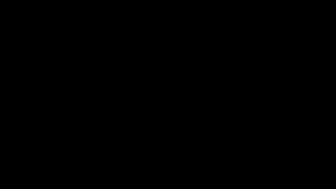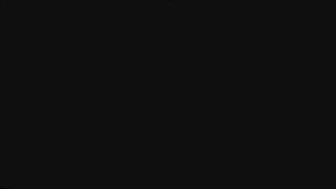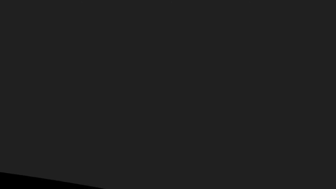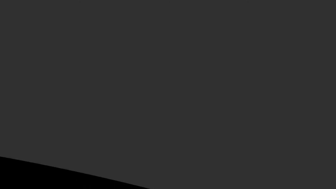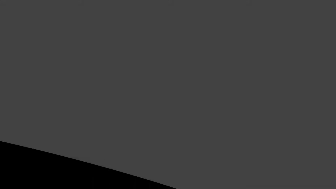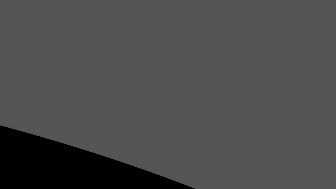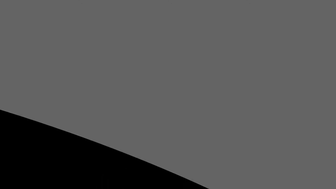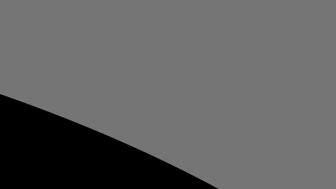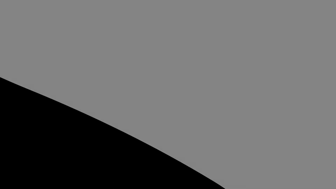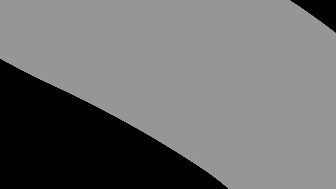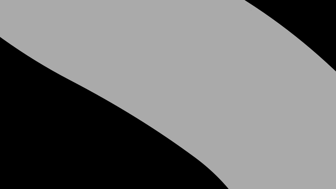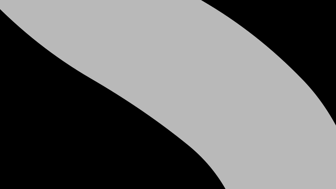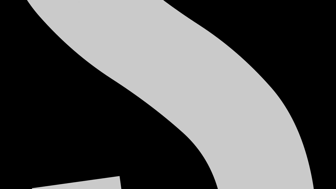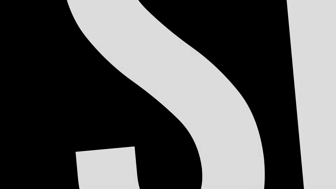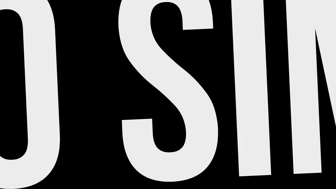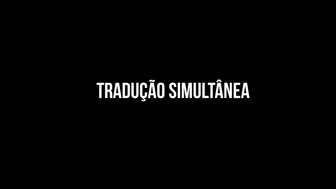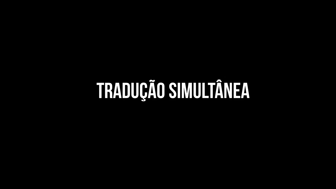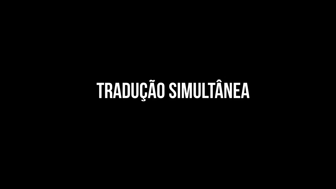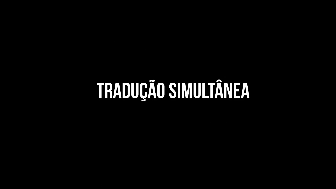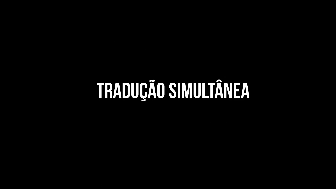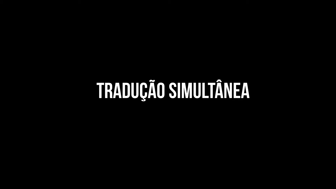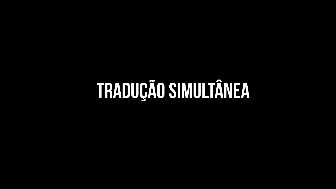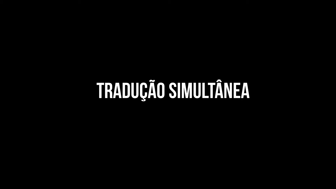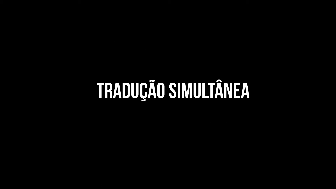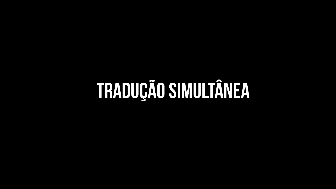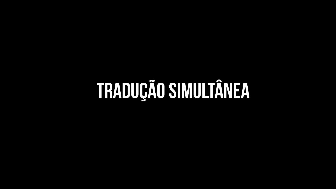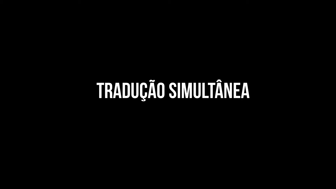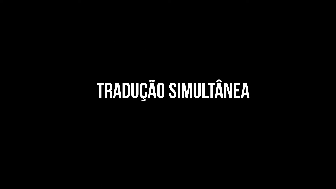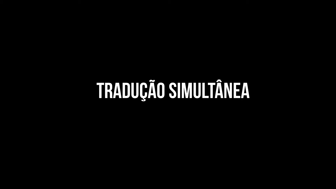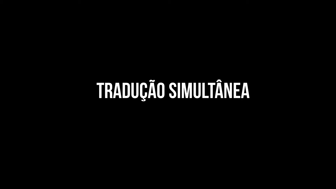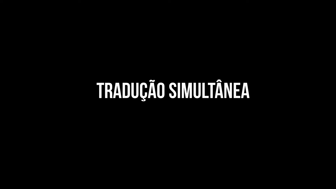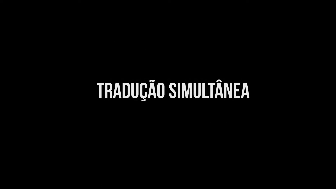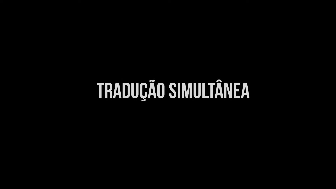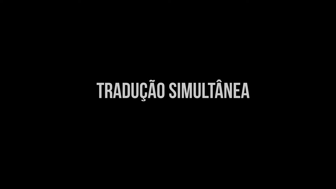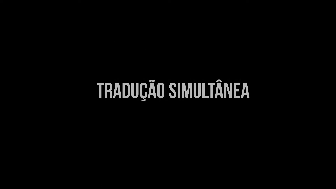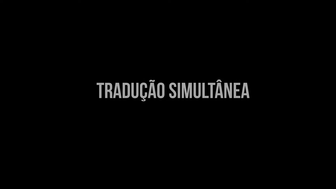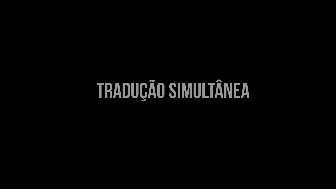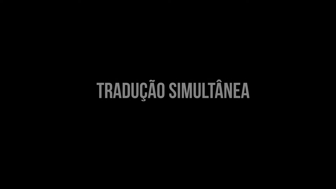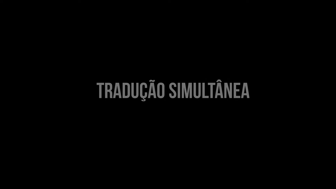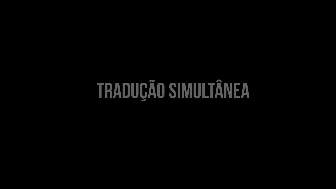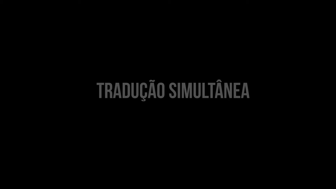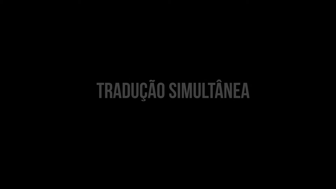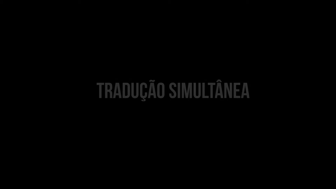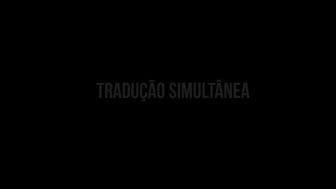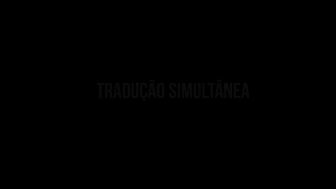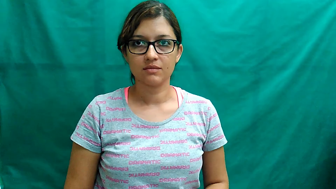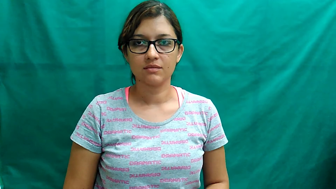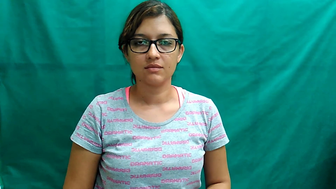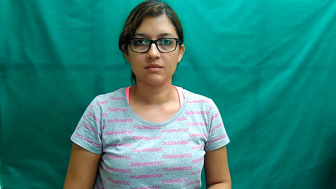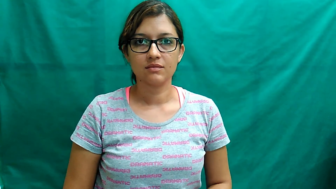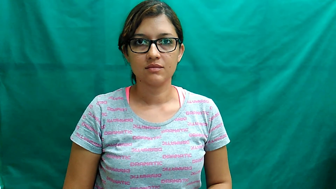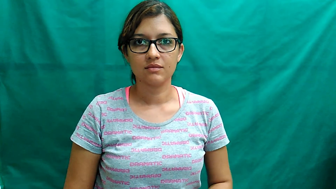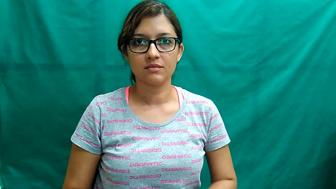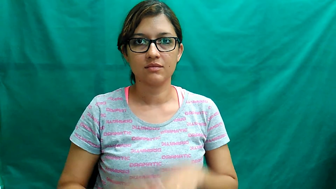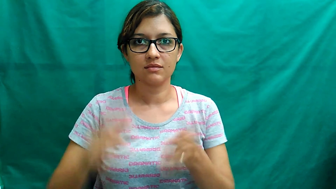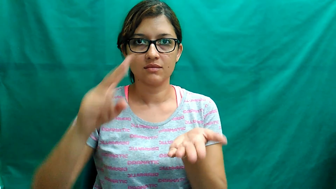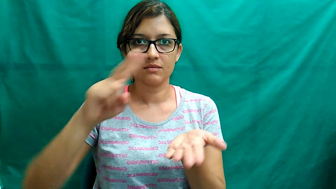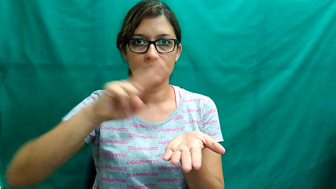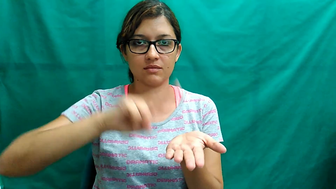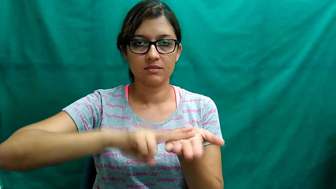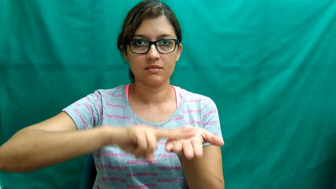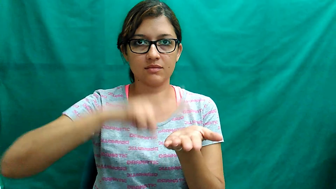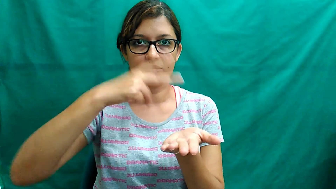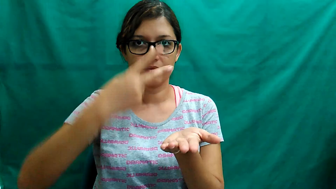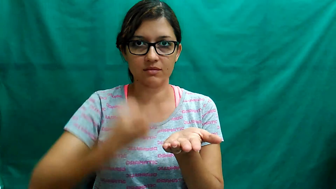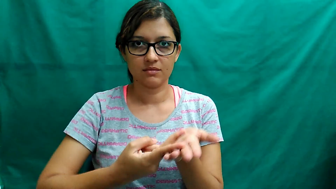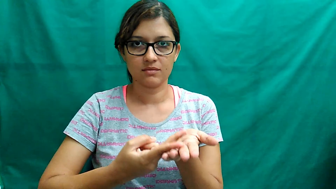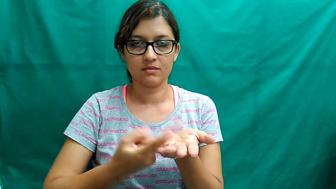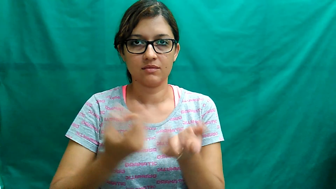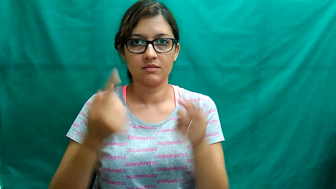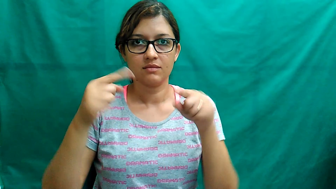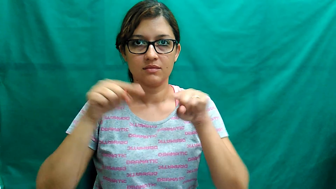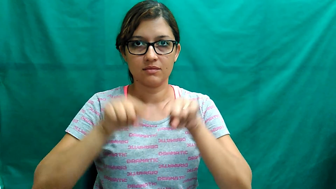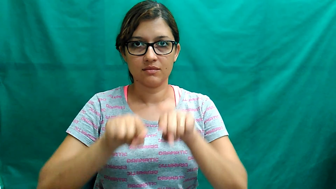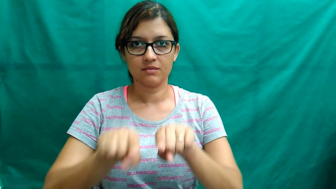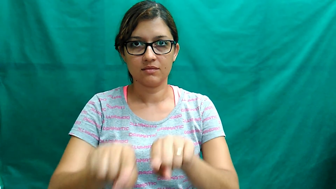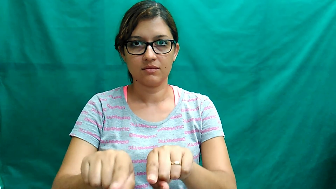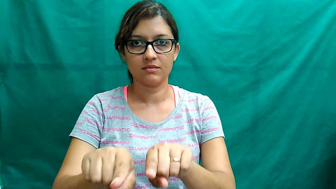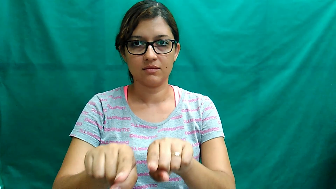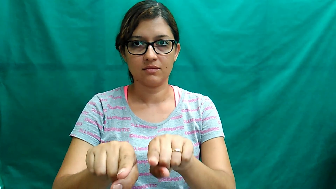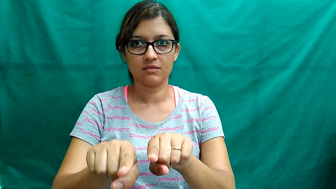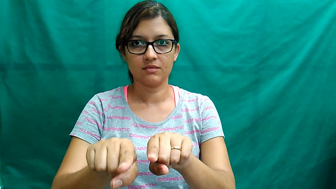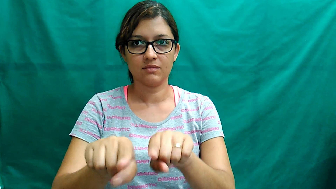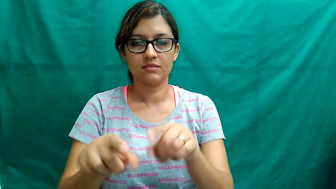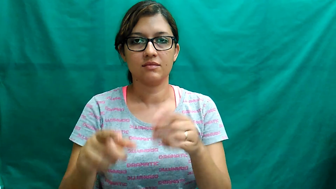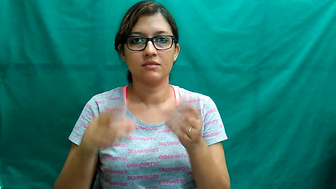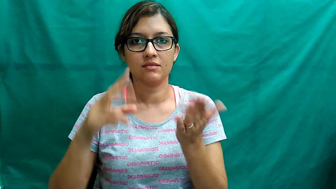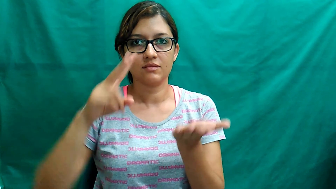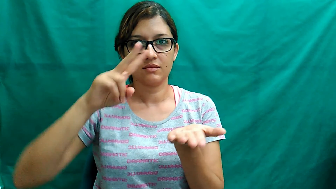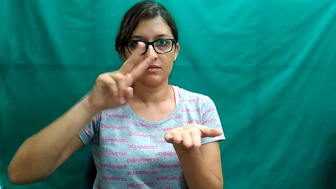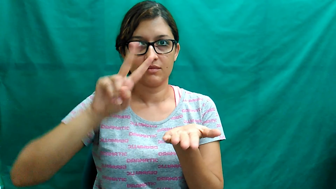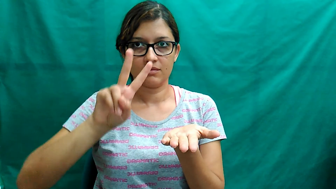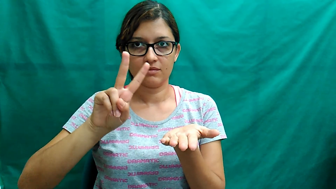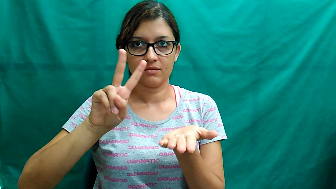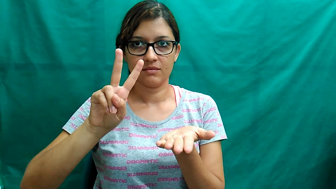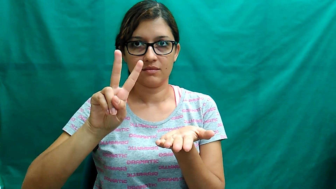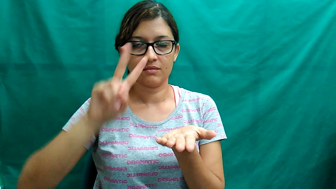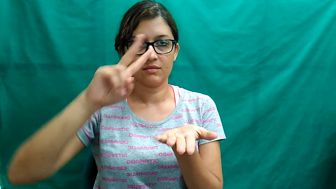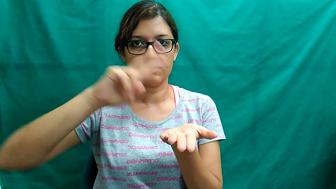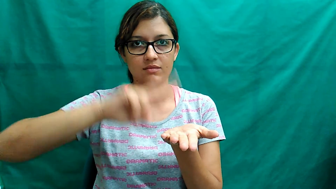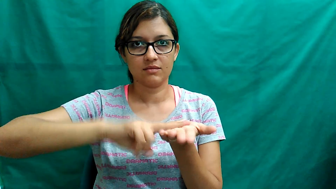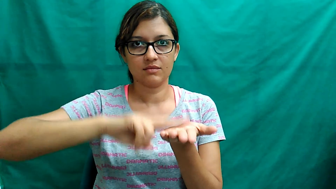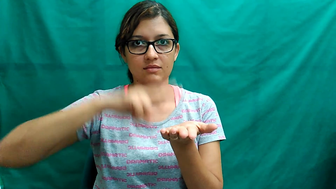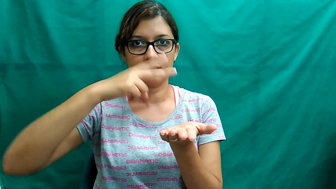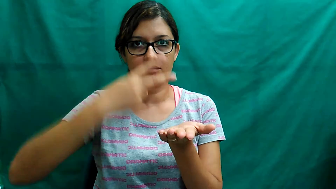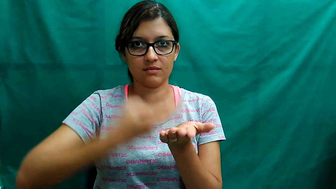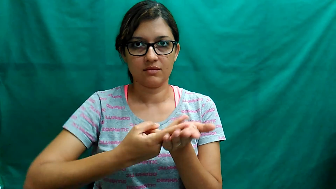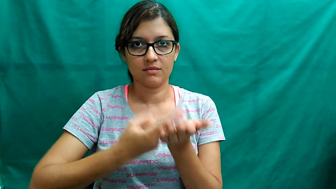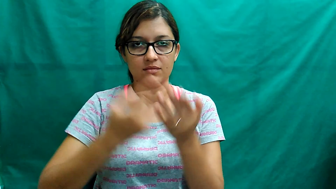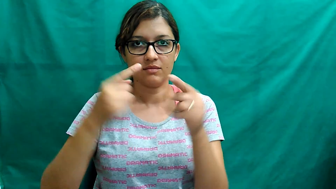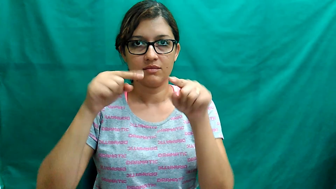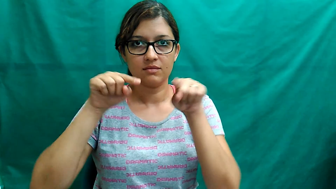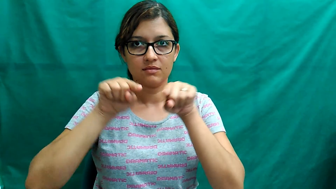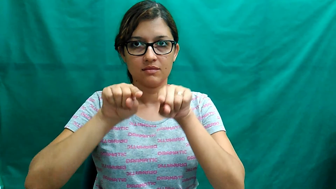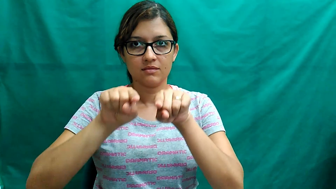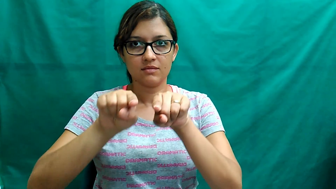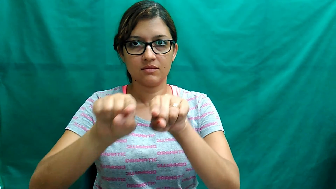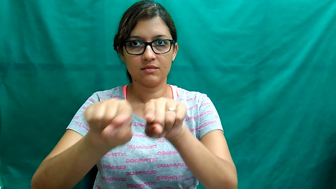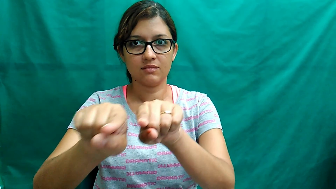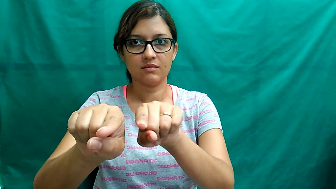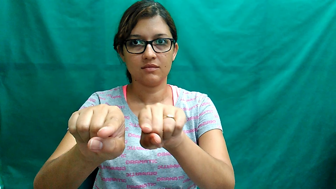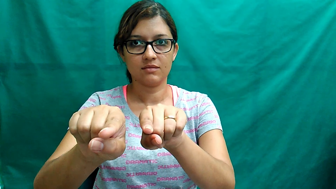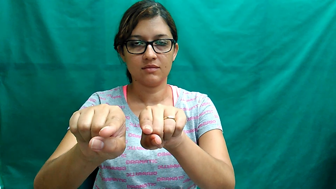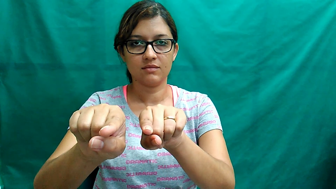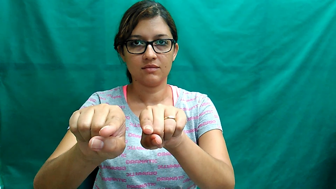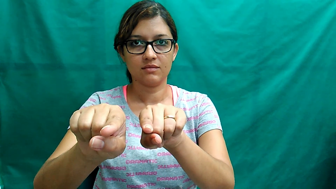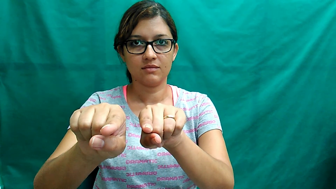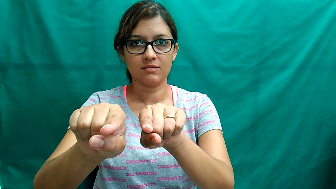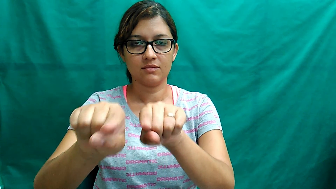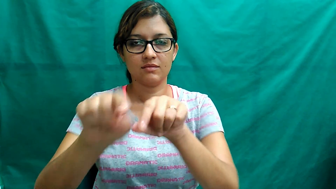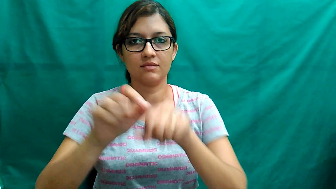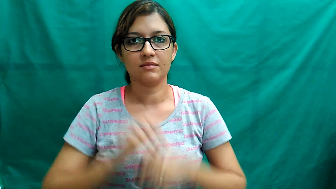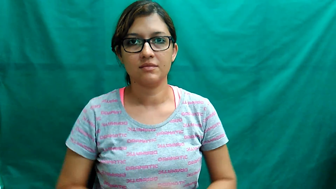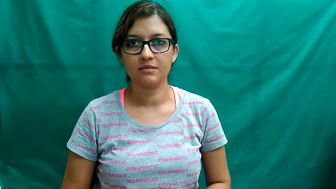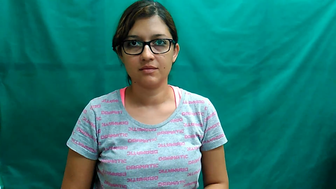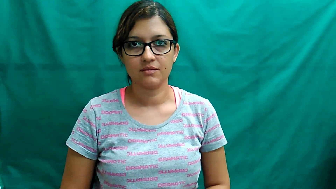TRADUÇÃO SIMULTÂNEA